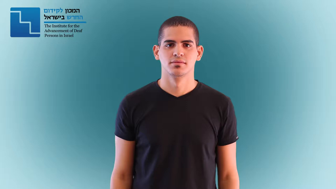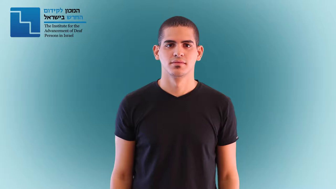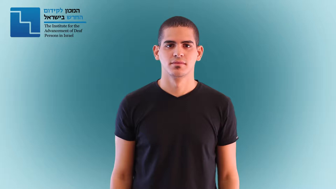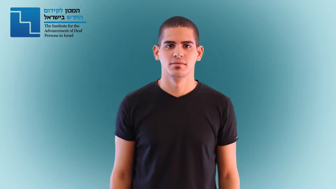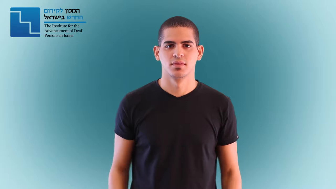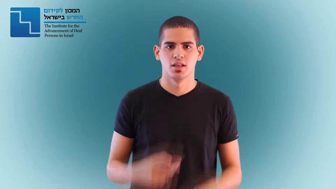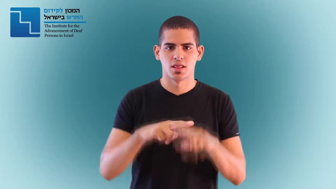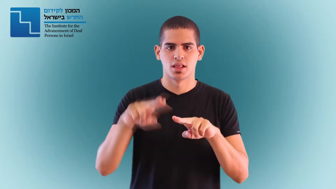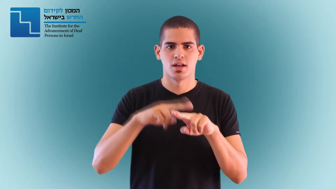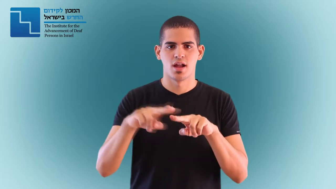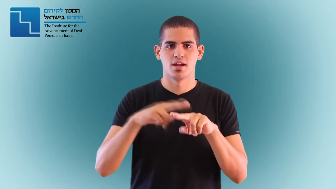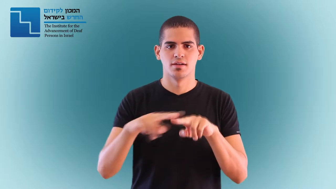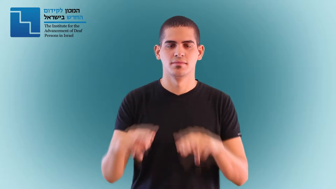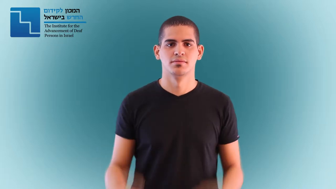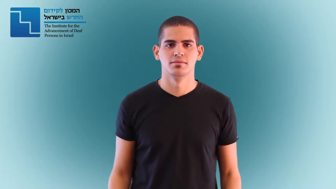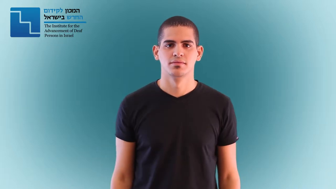נתניה